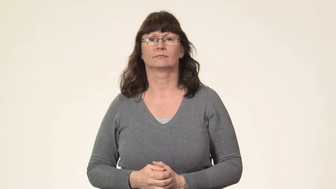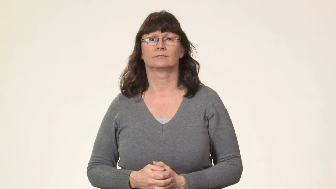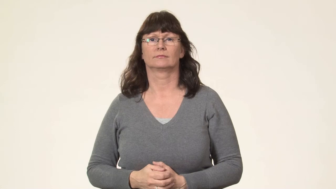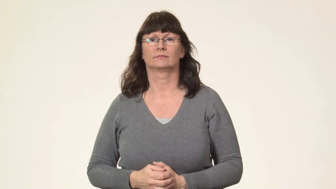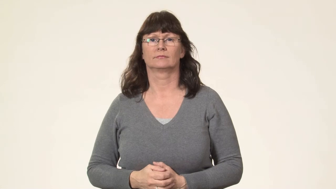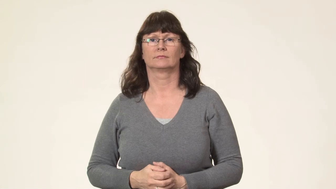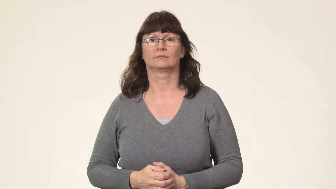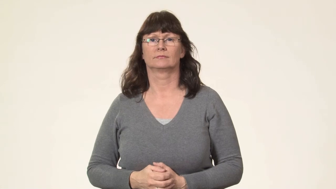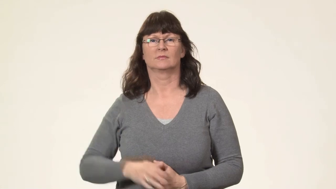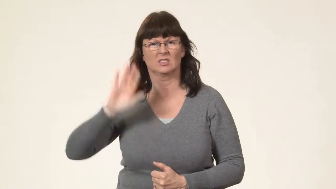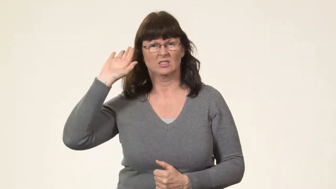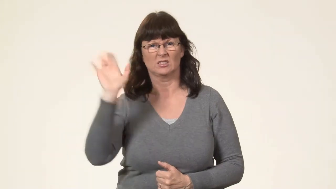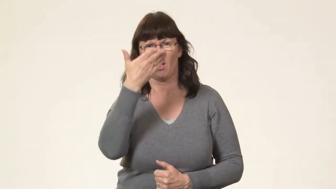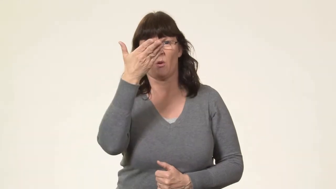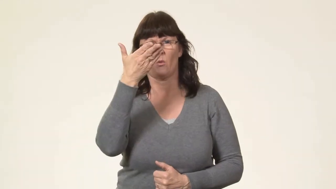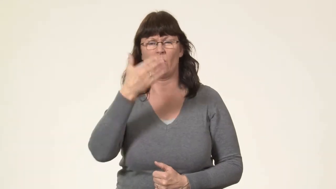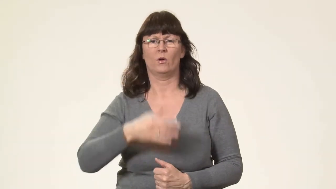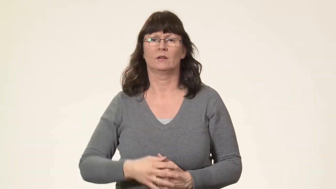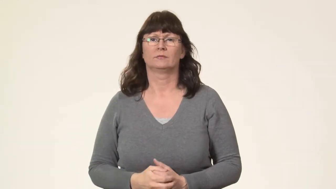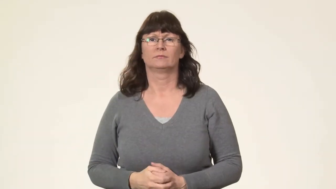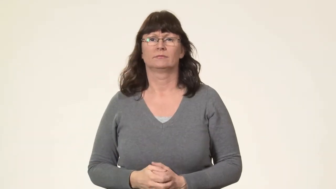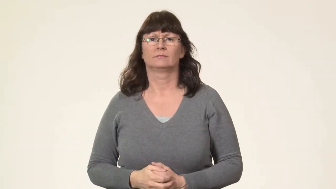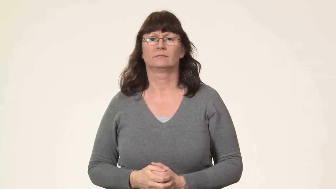Slá